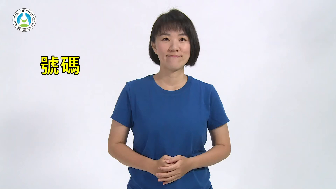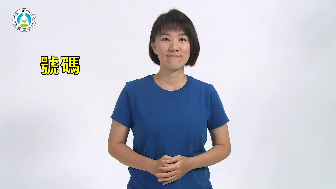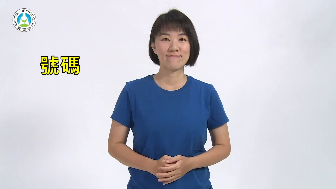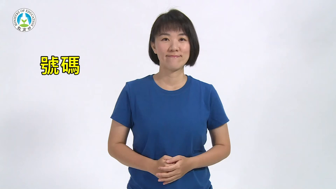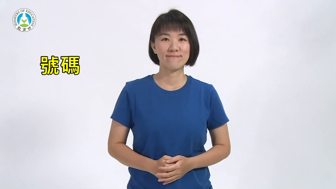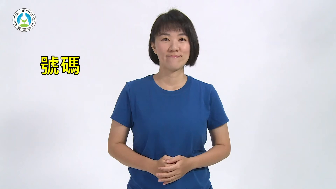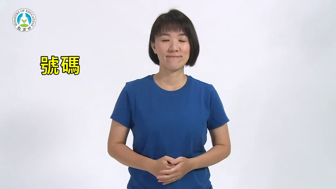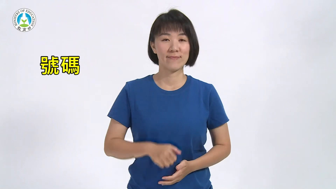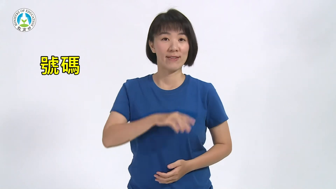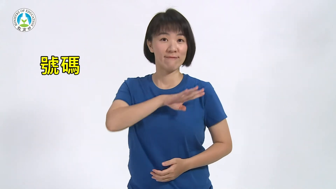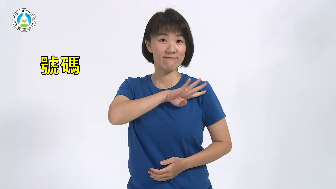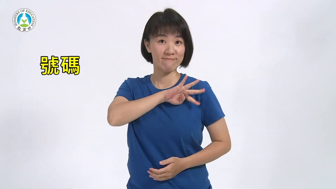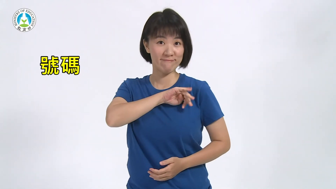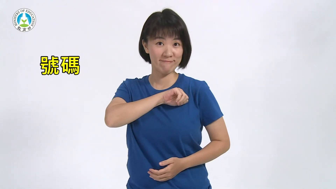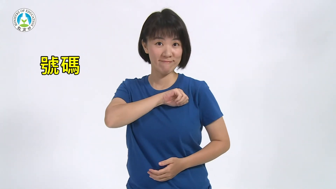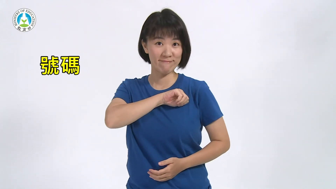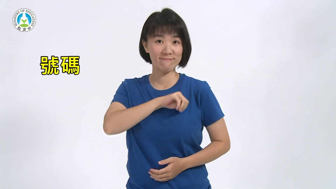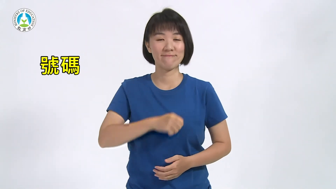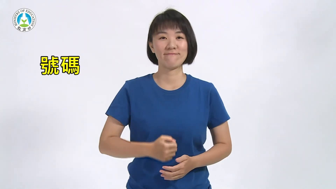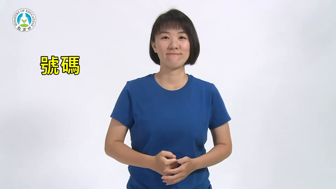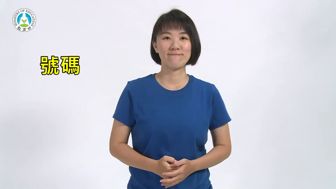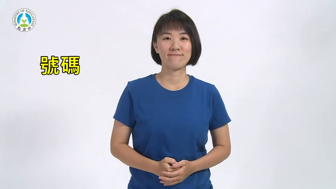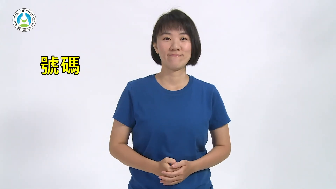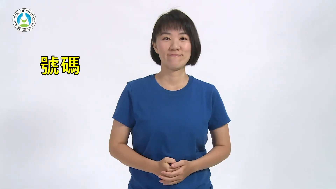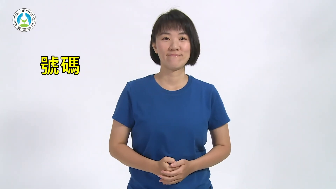號碼